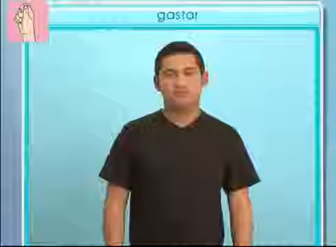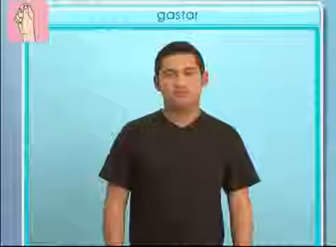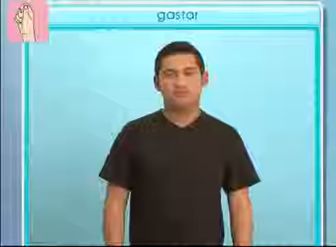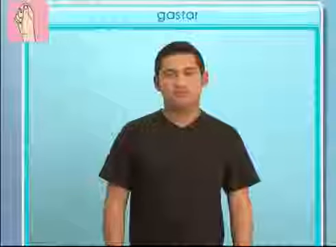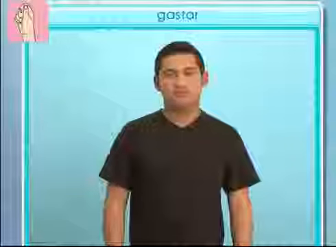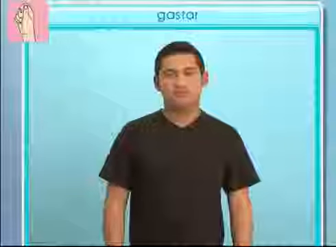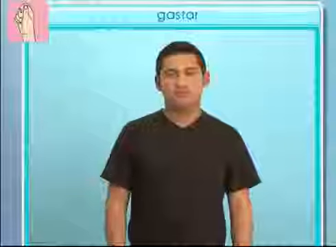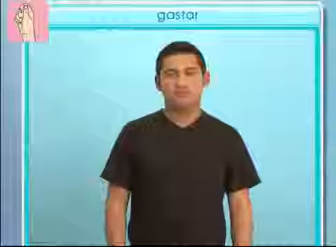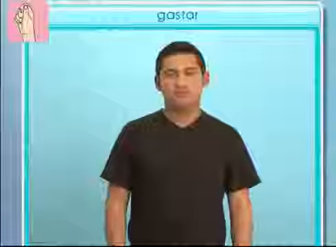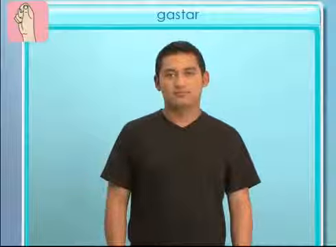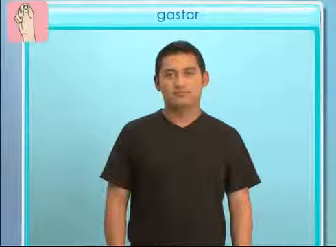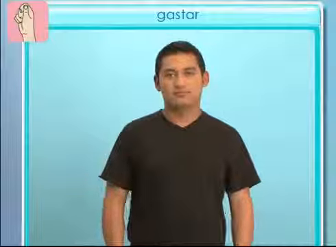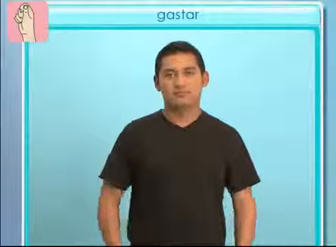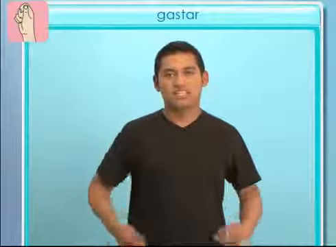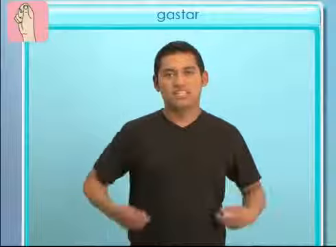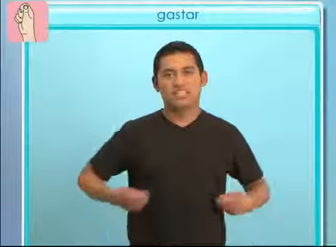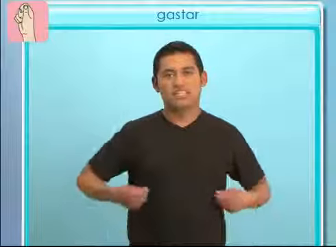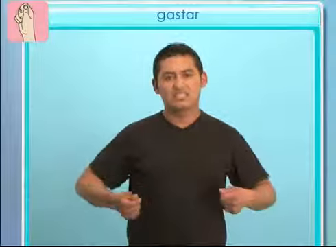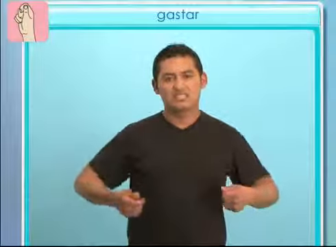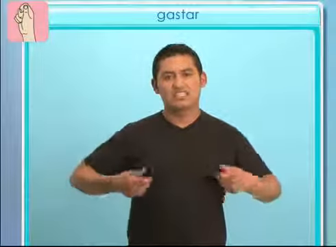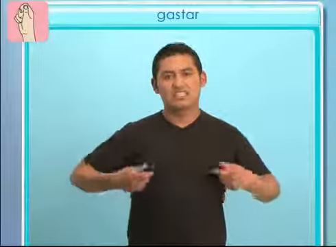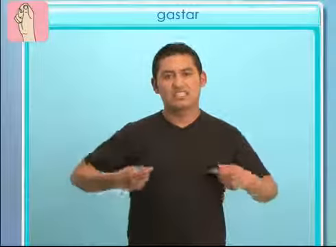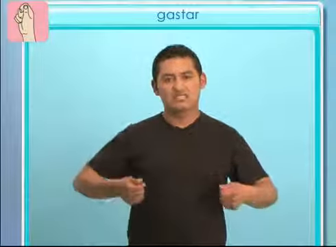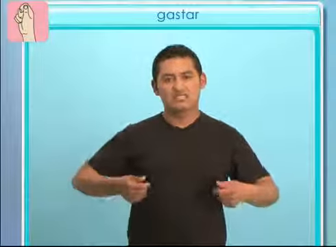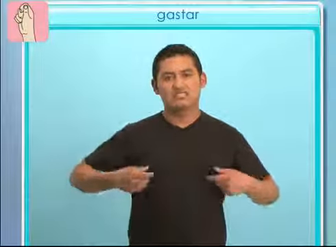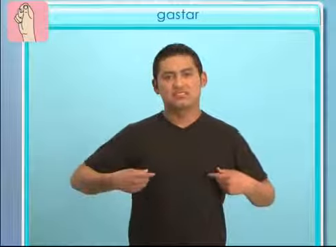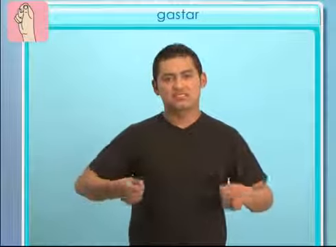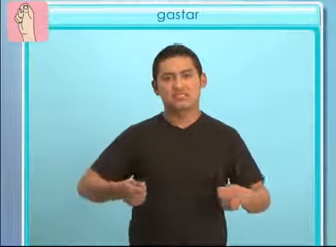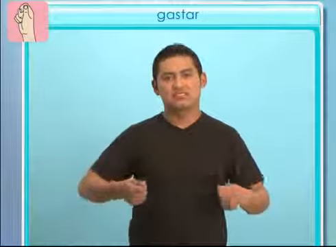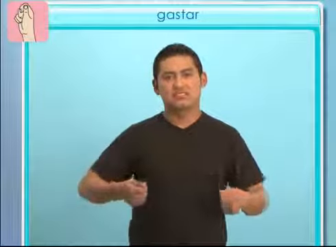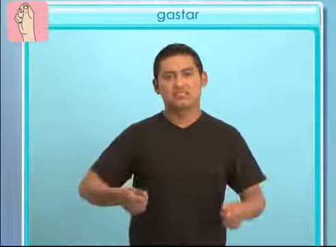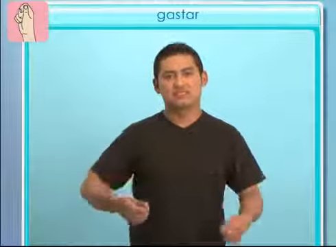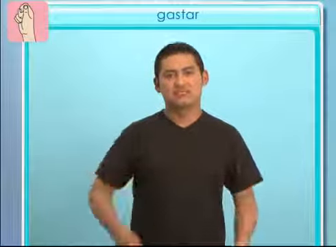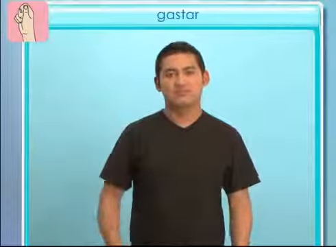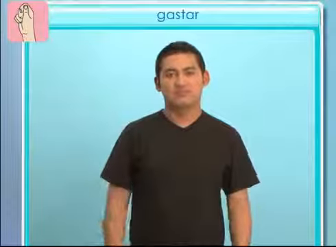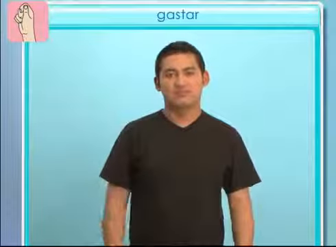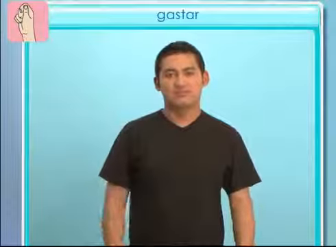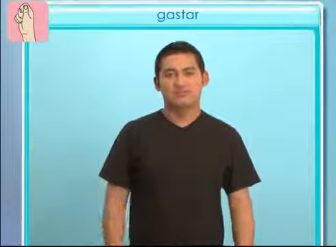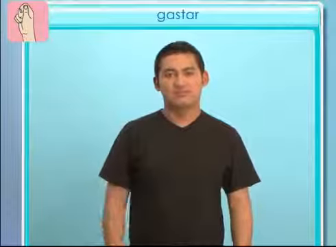Gastar